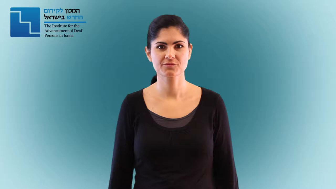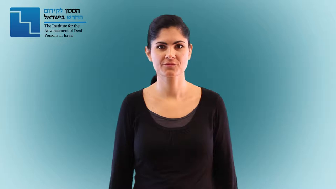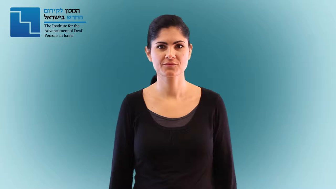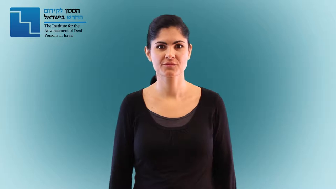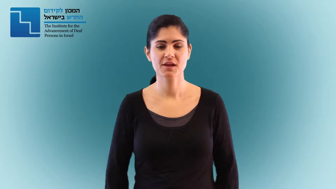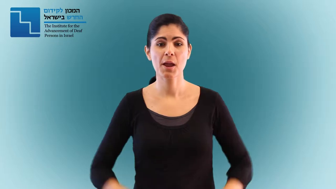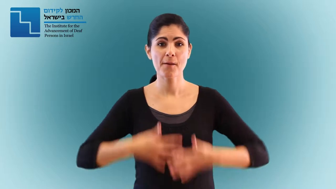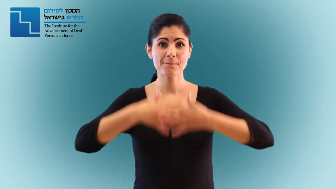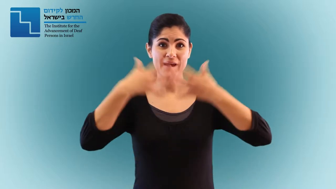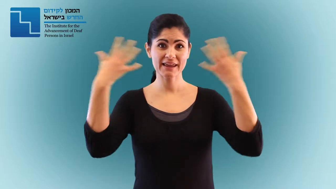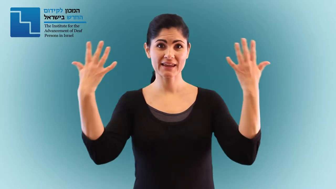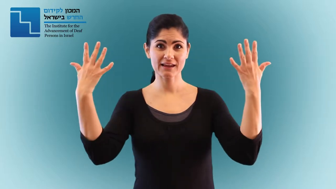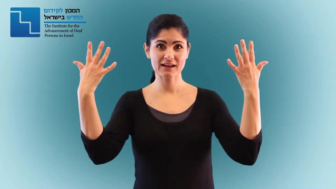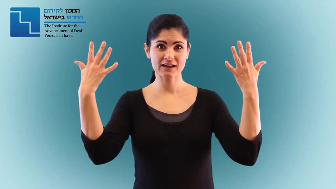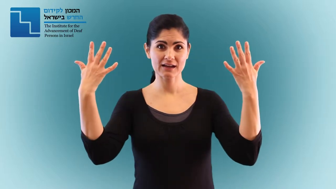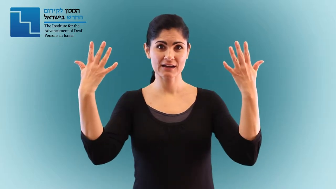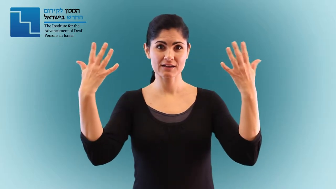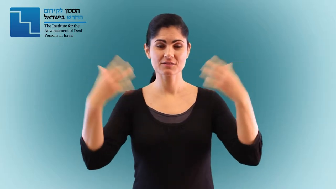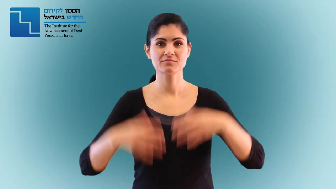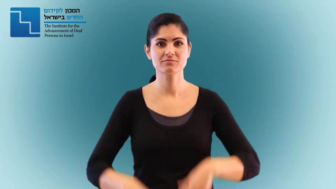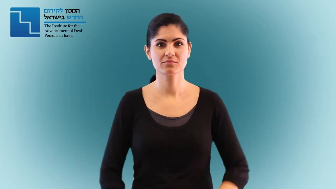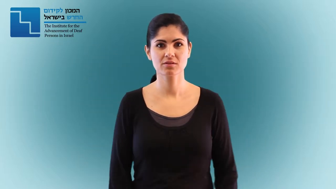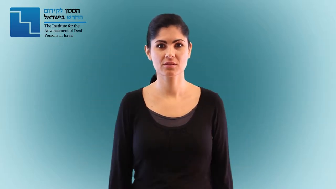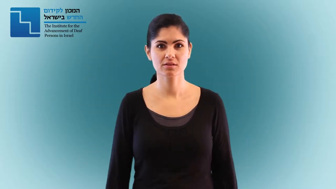בהיר